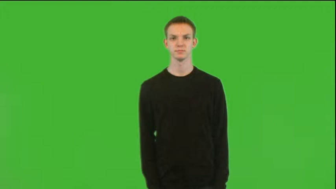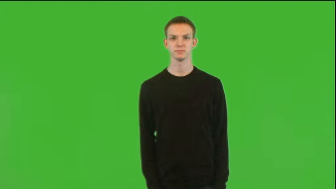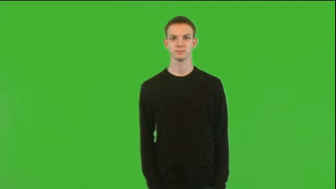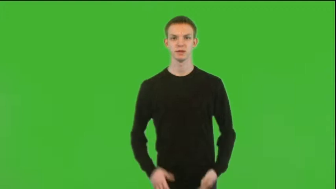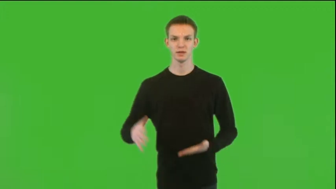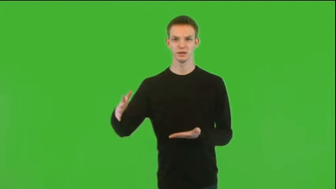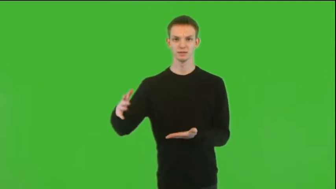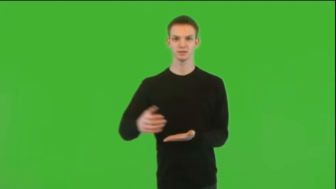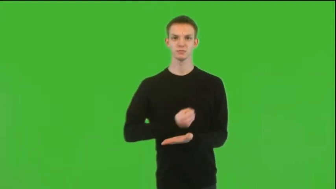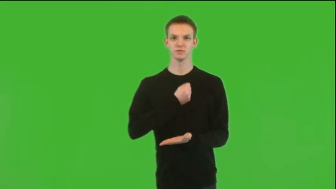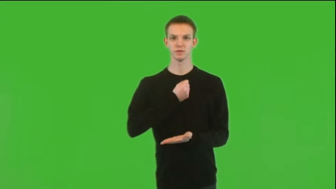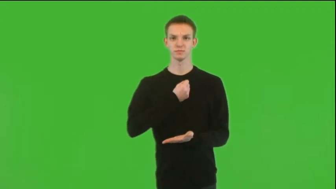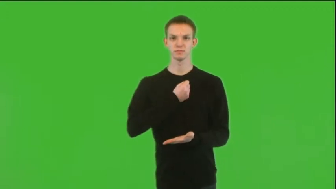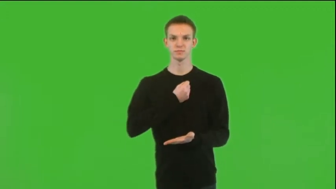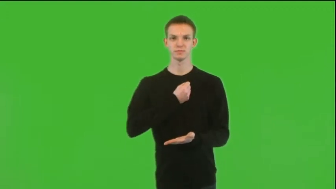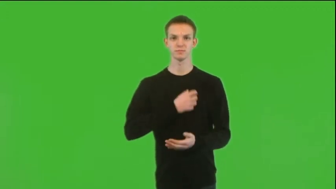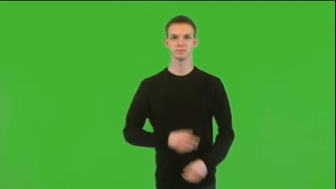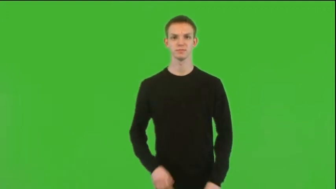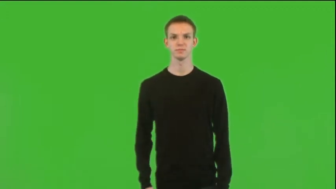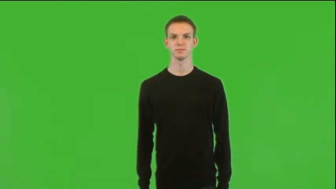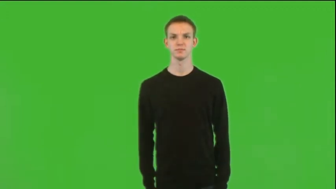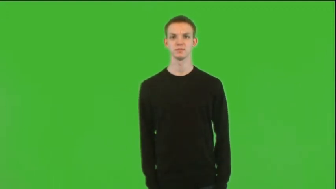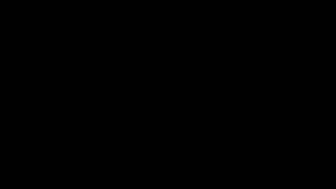zdobywać